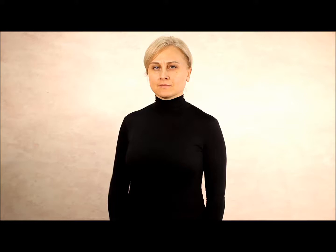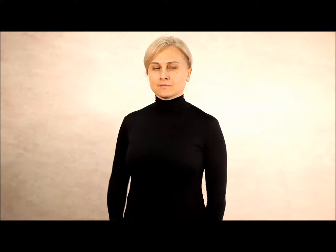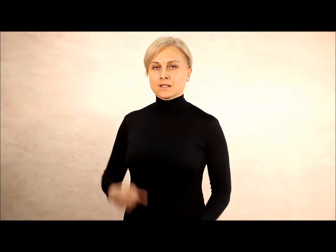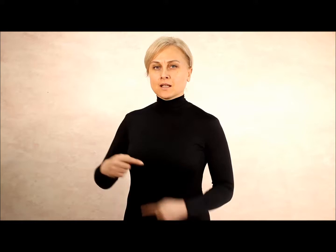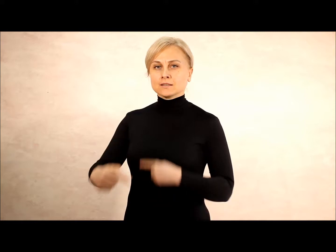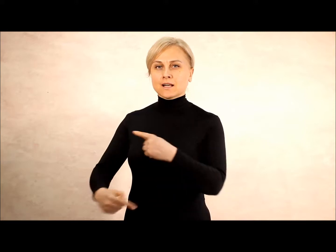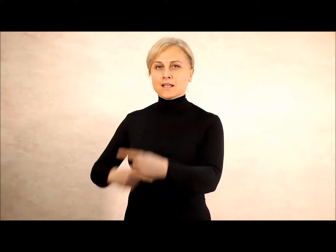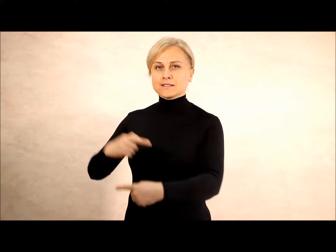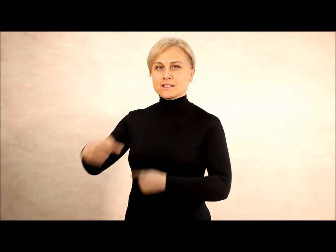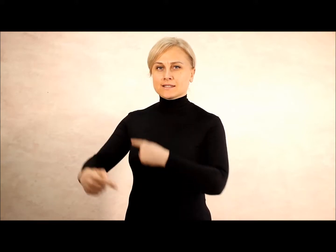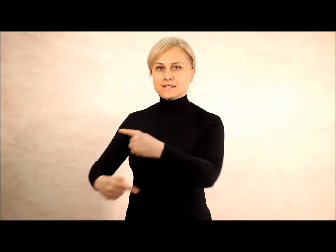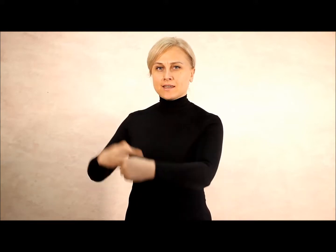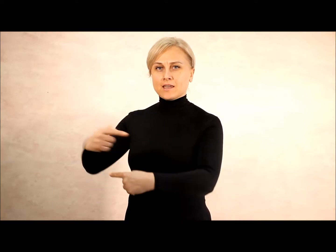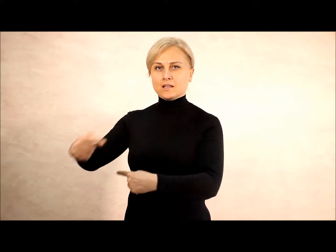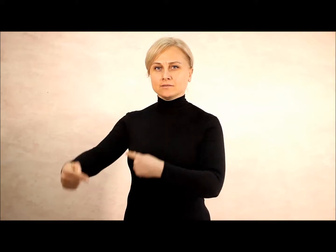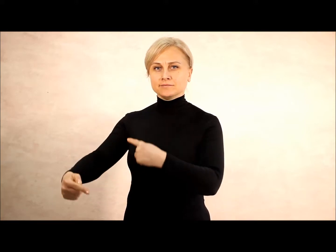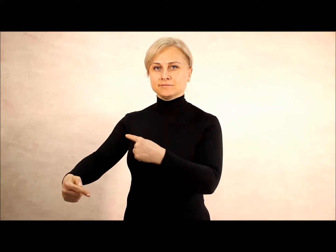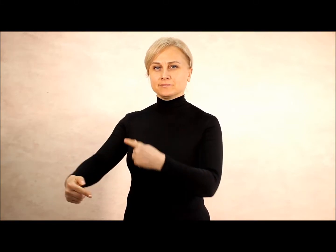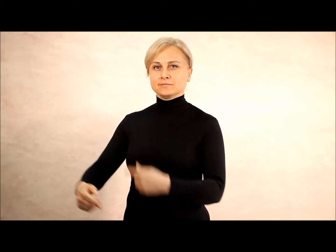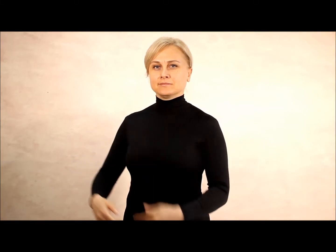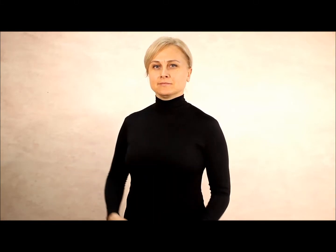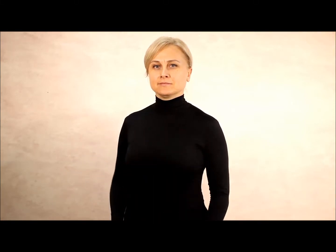Tradiție